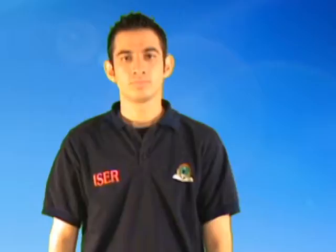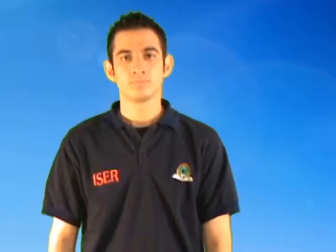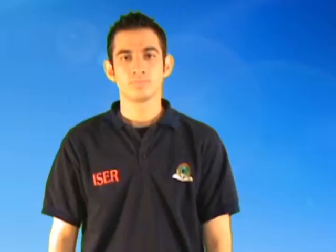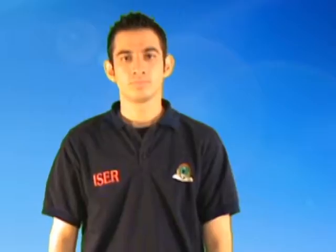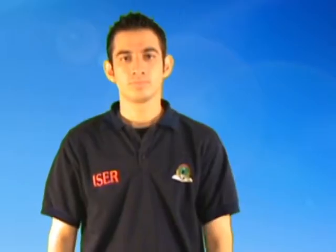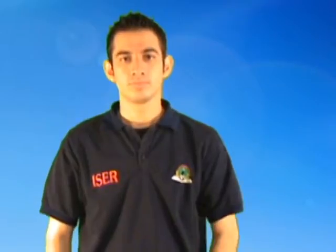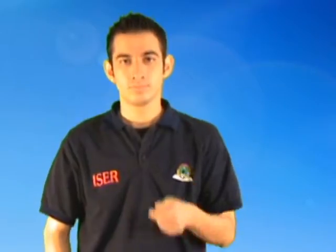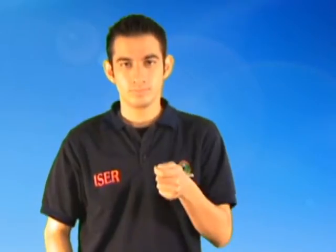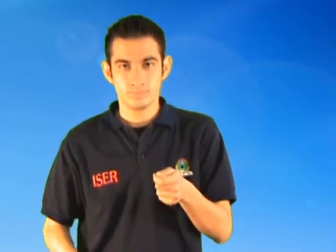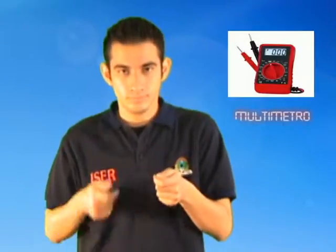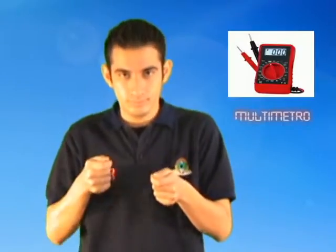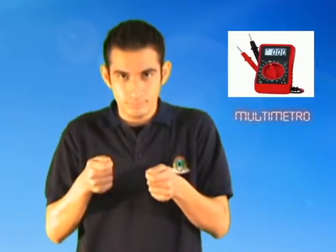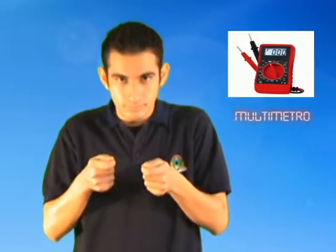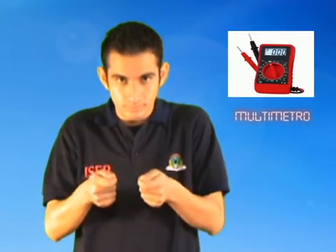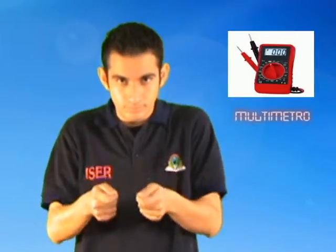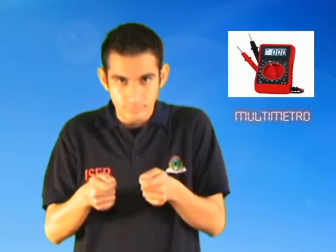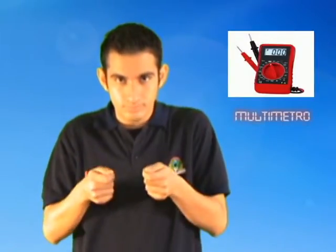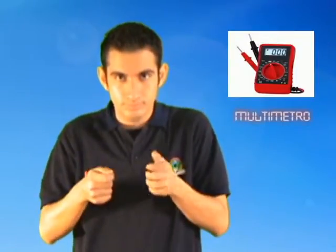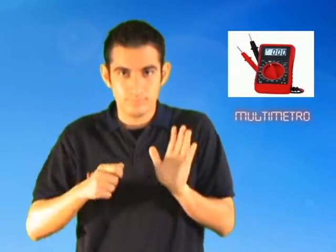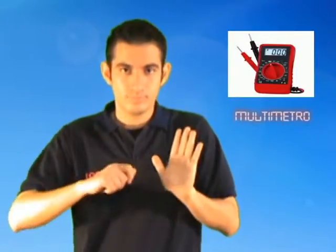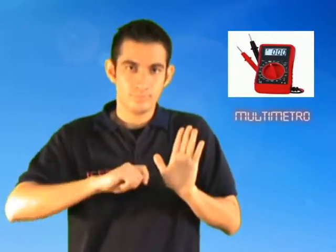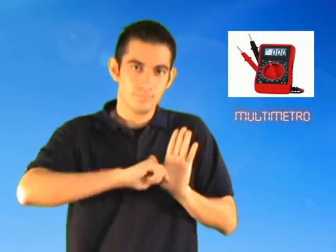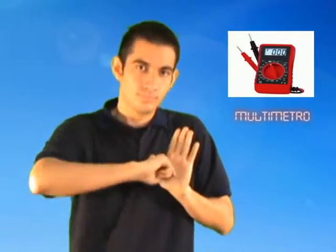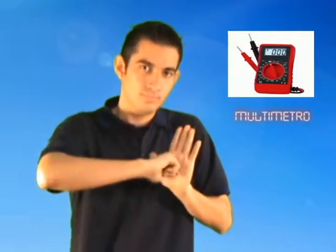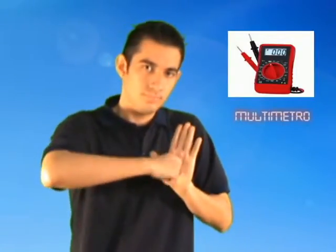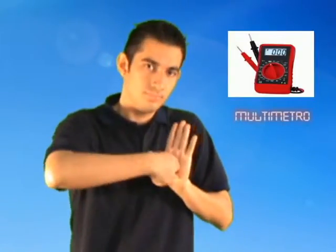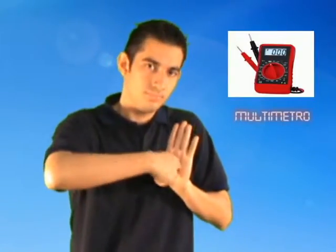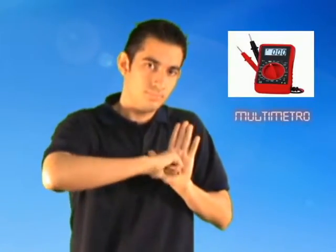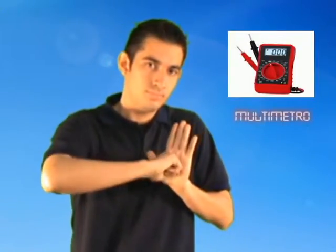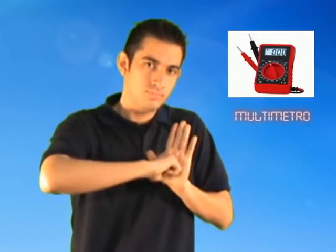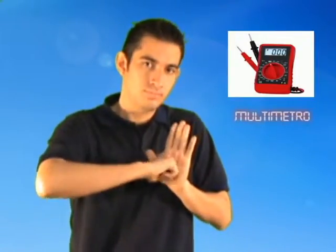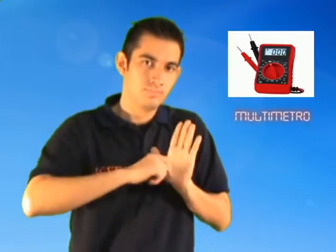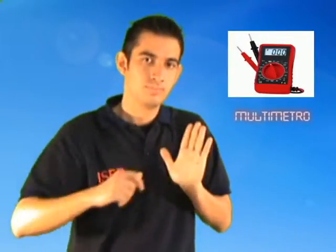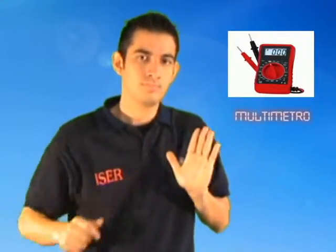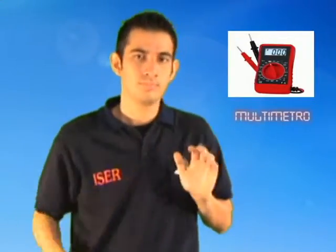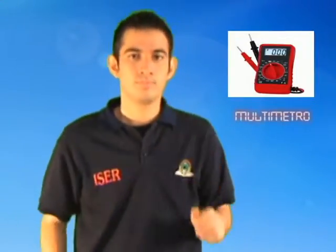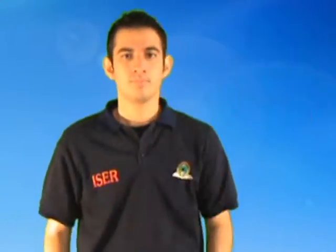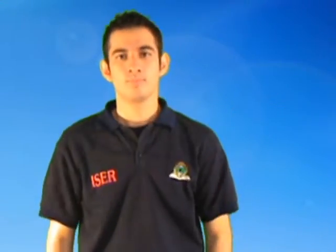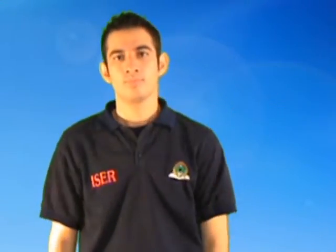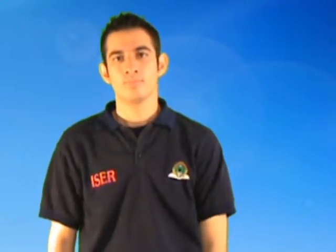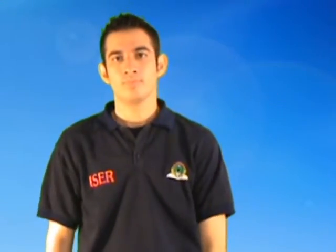multimetro